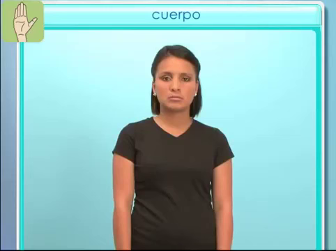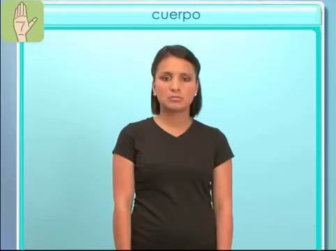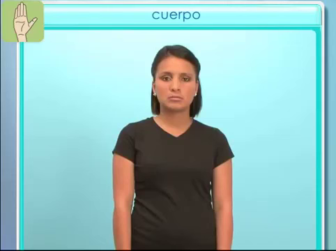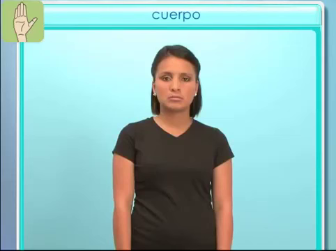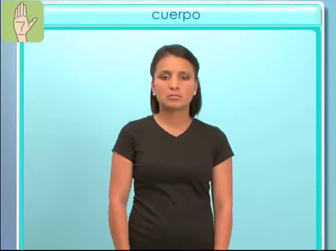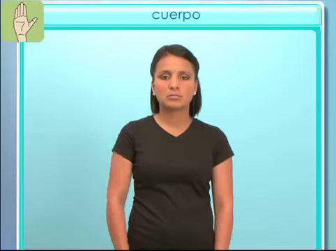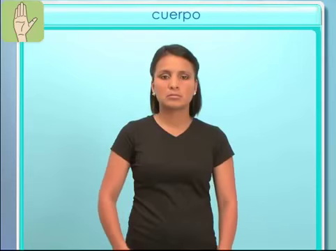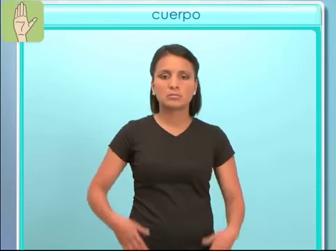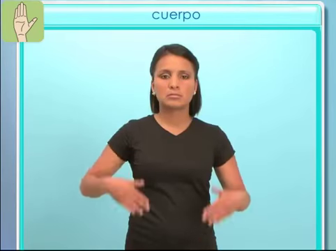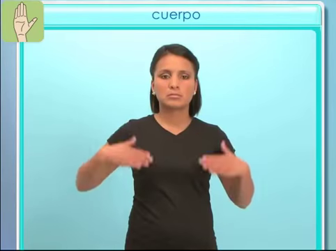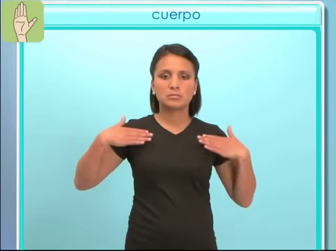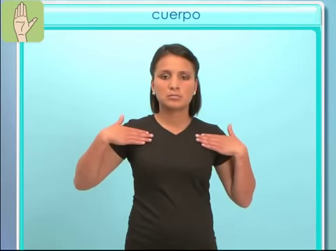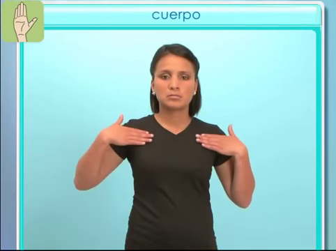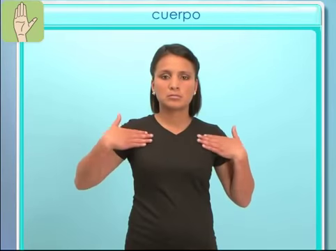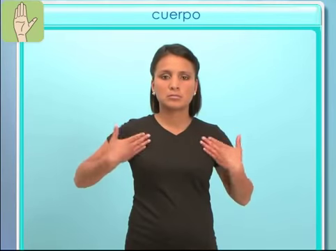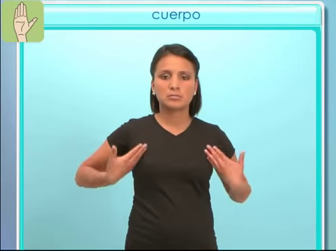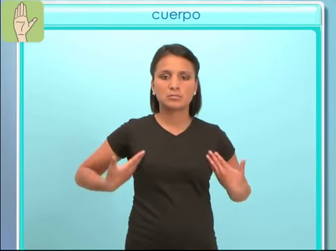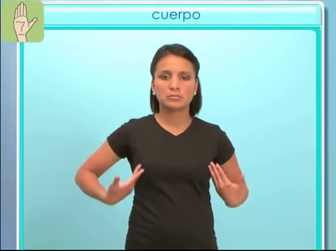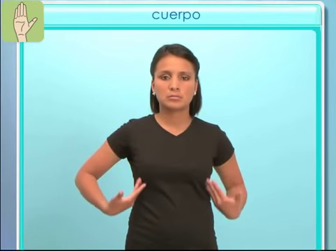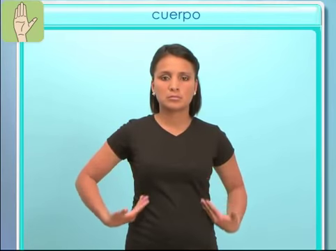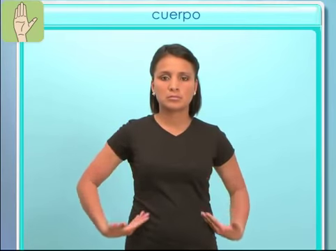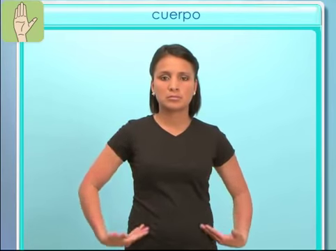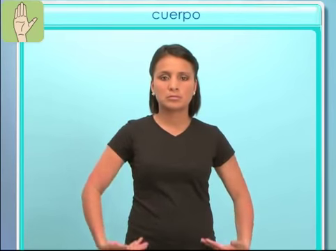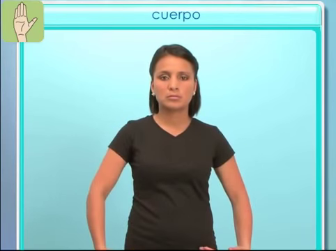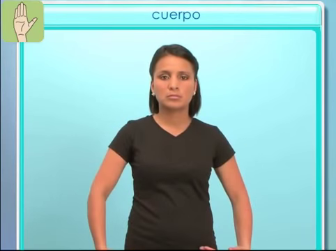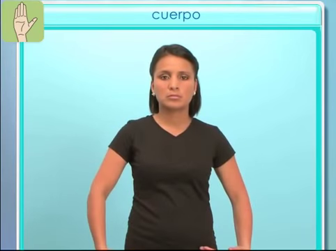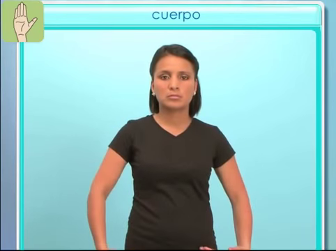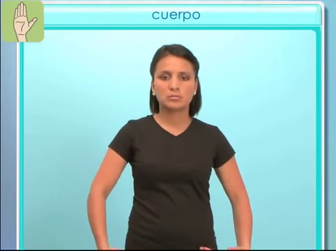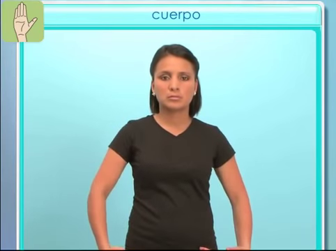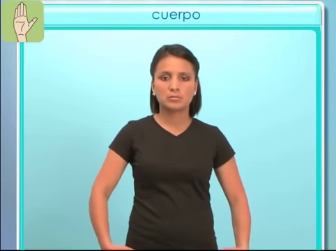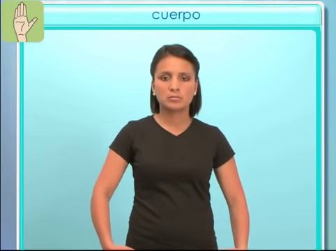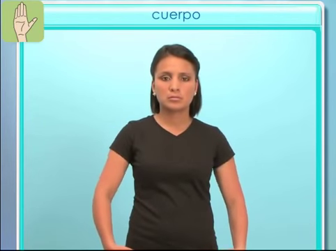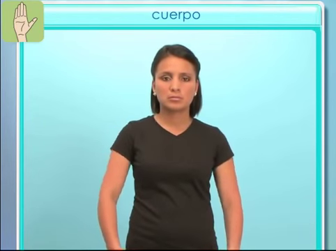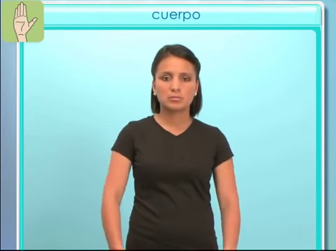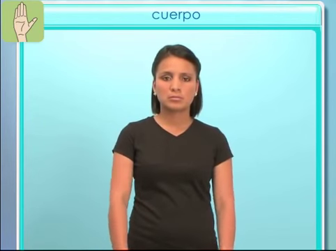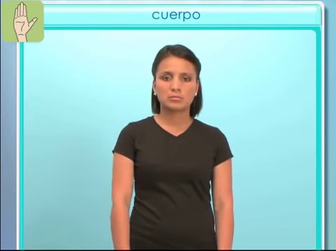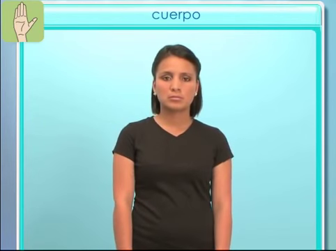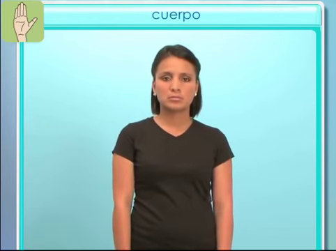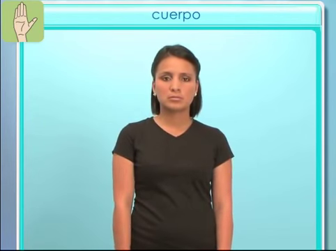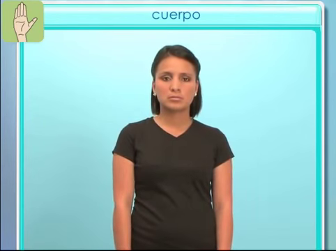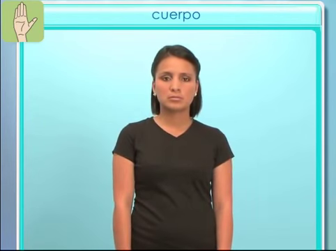CUERPO